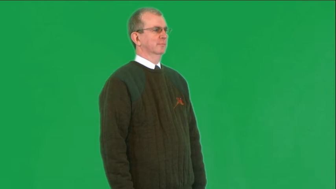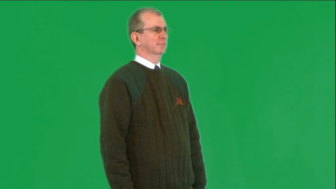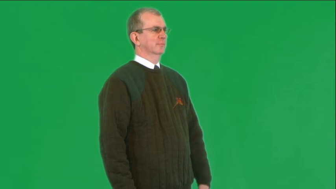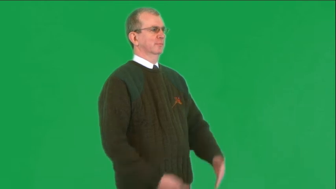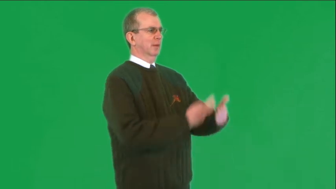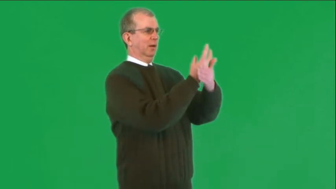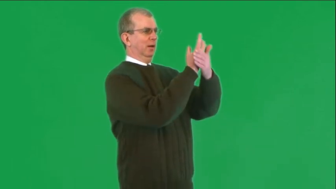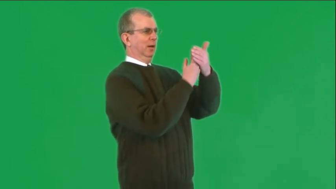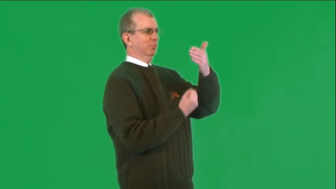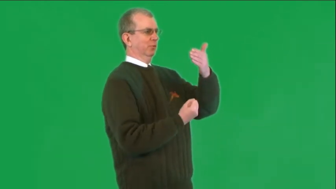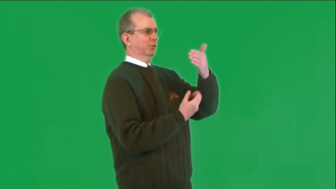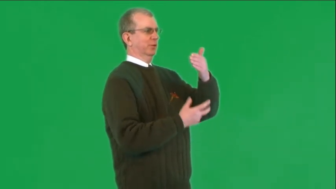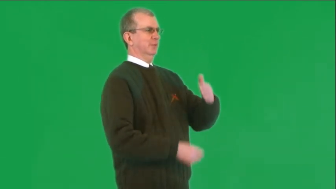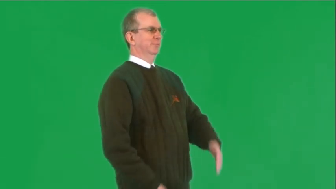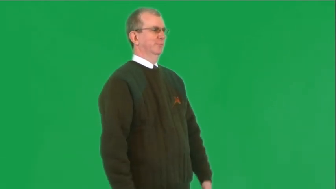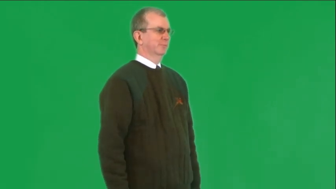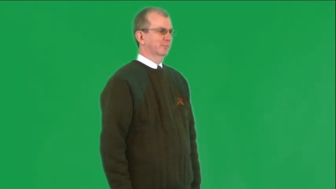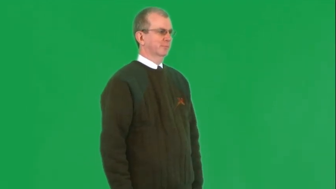aborcja